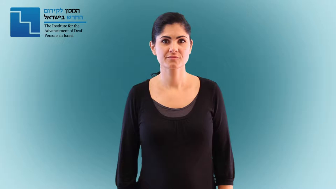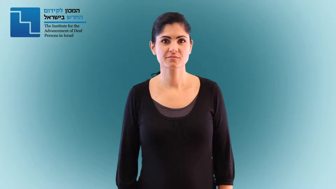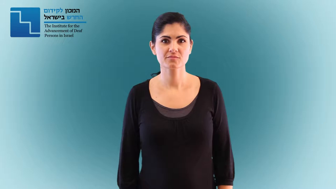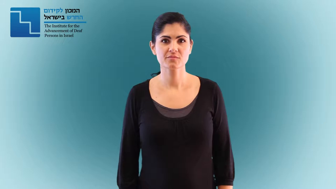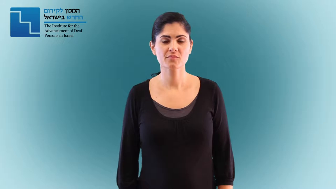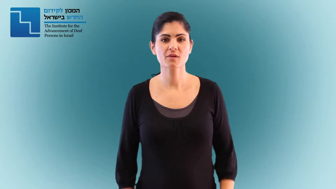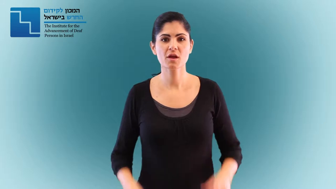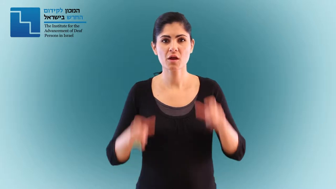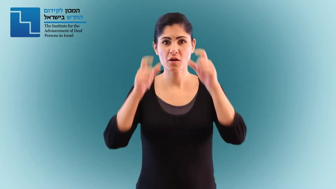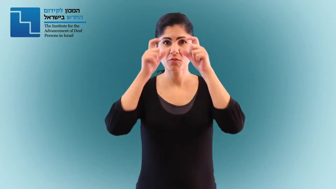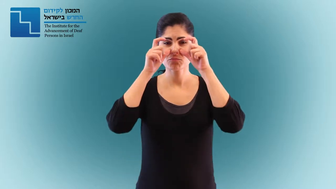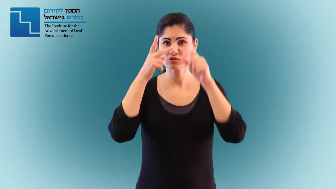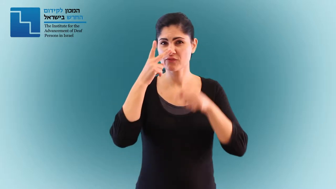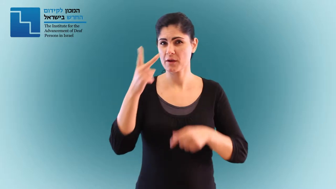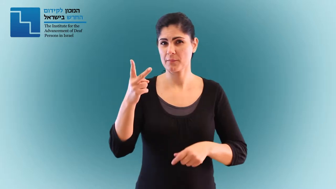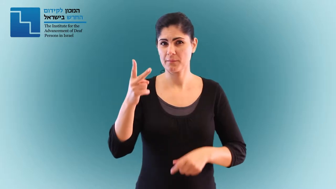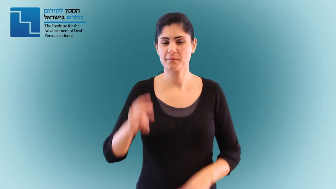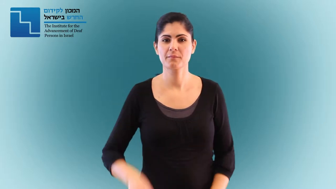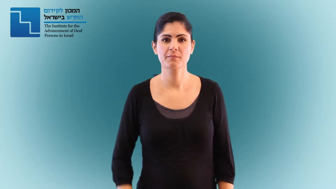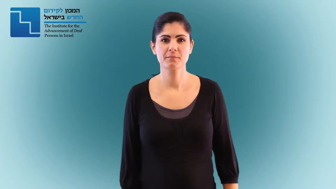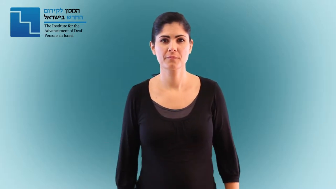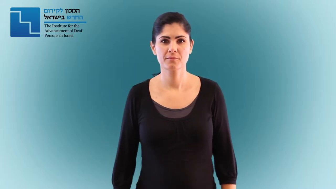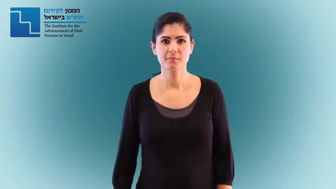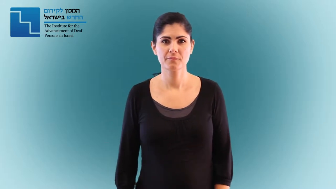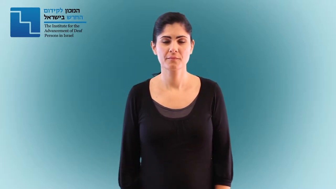משקפיים